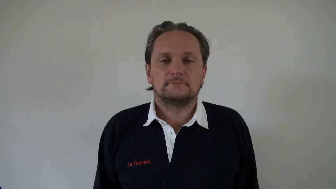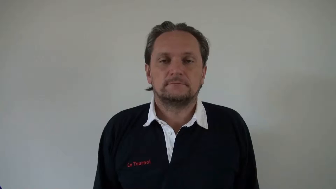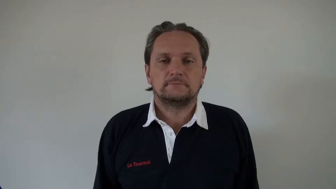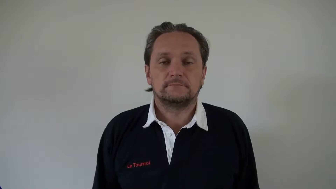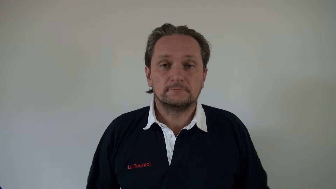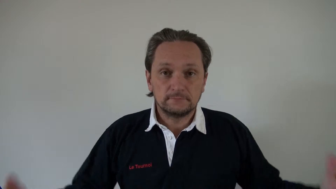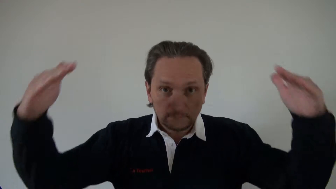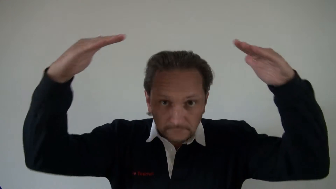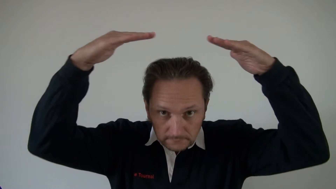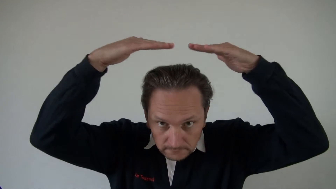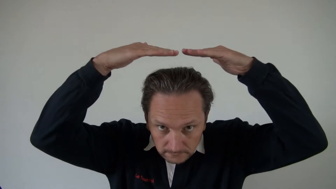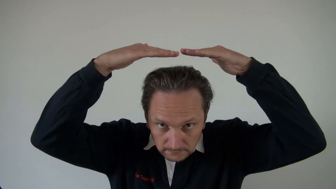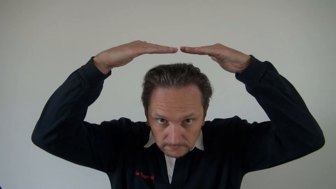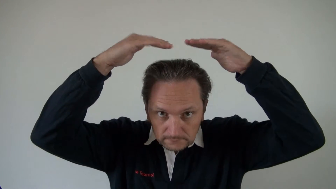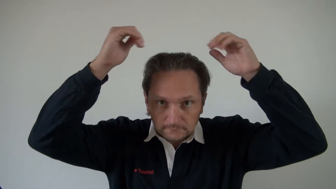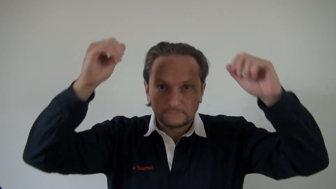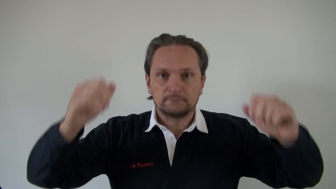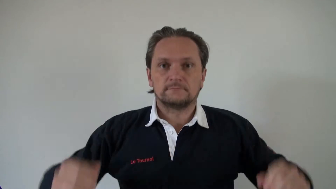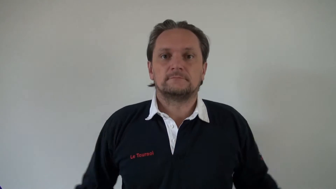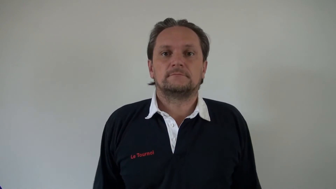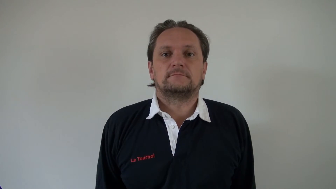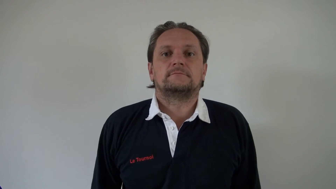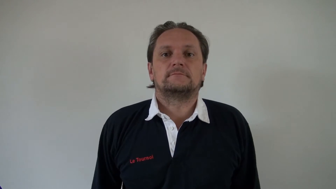Abri